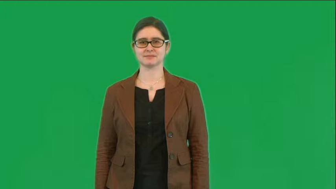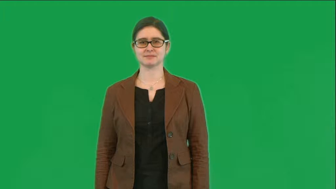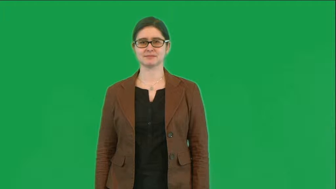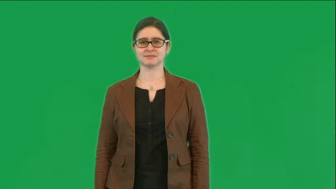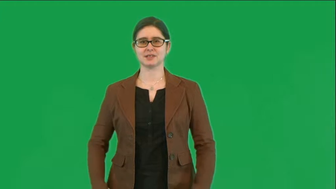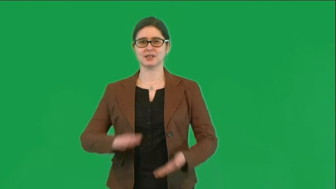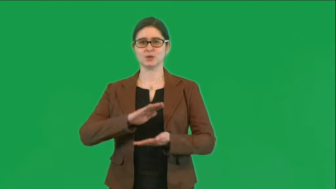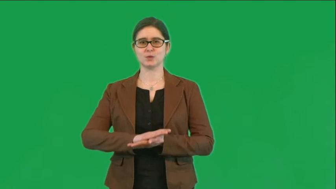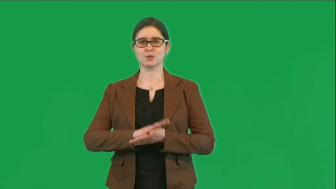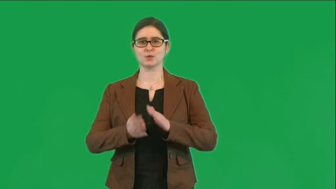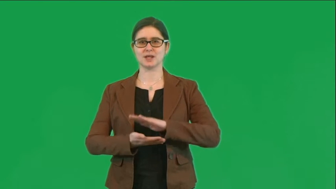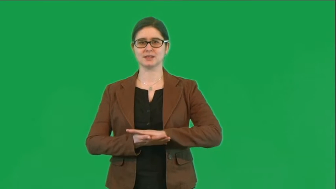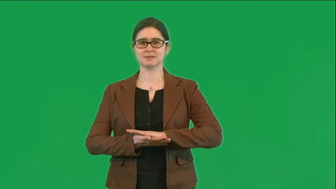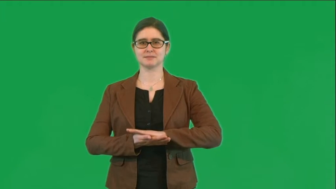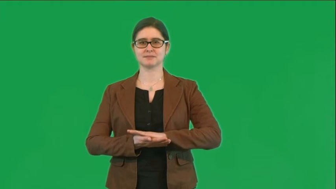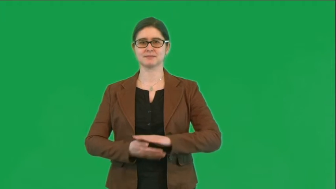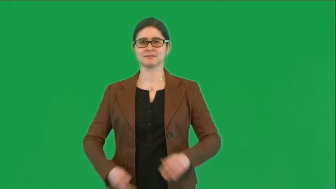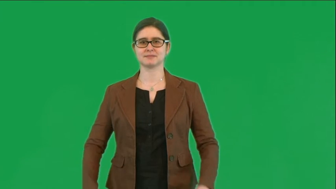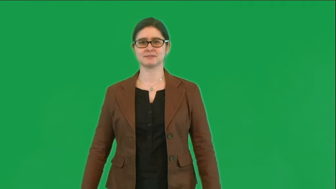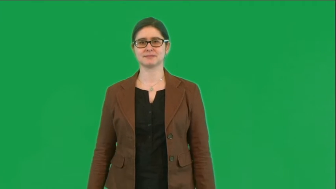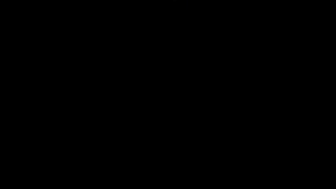układ